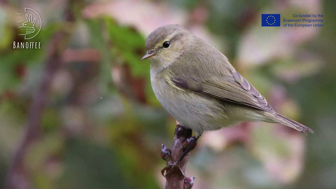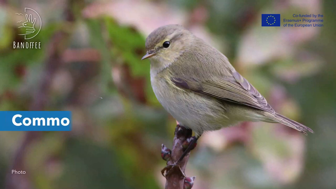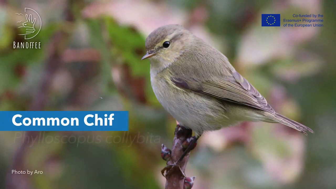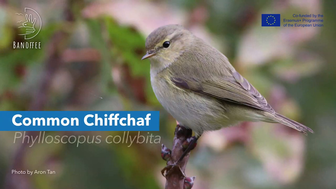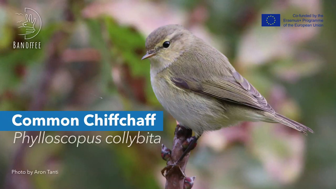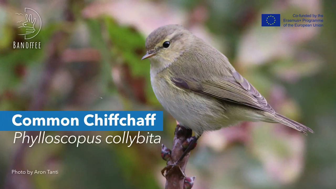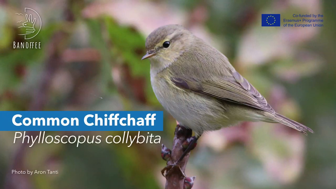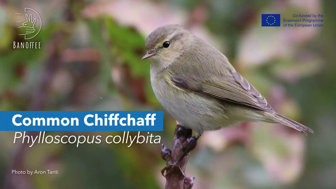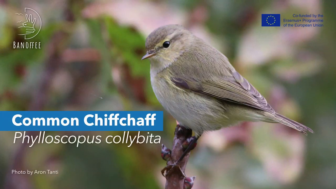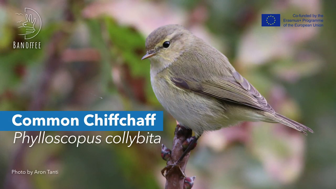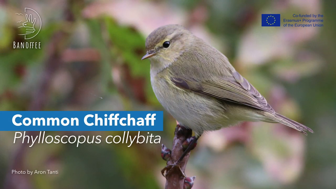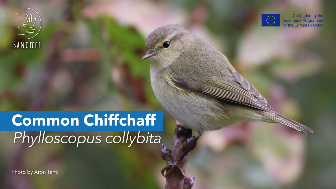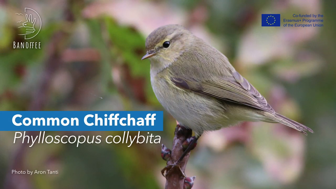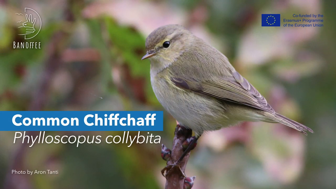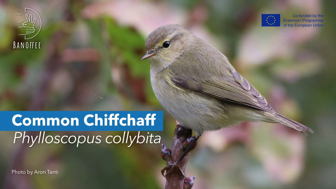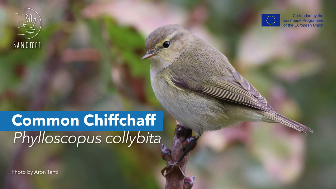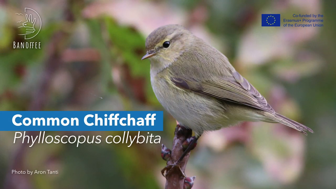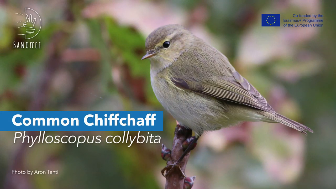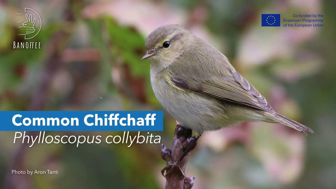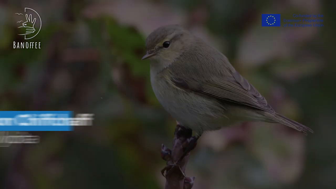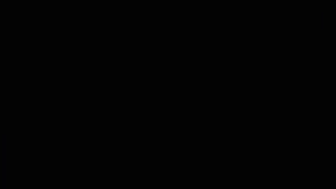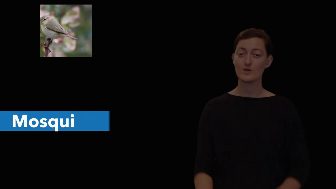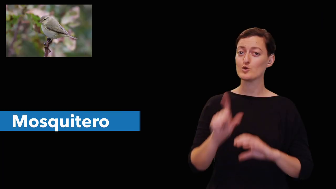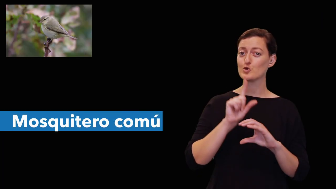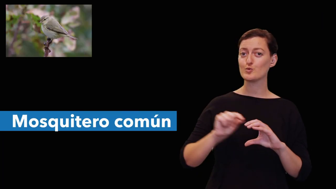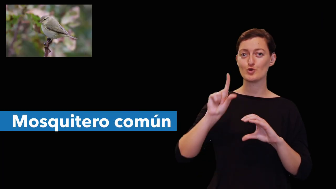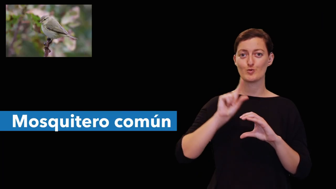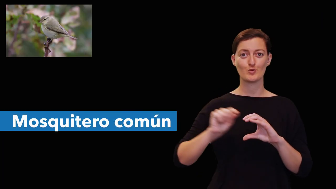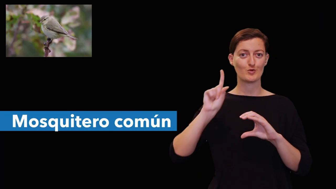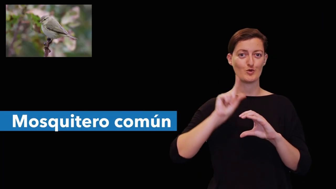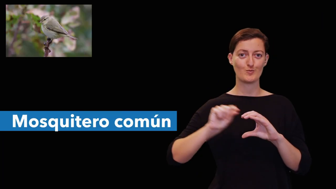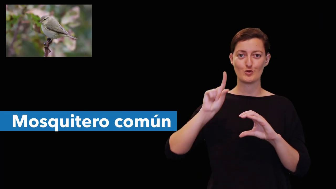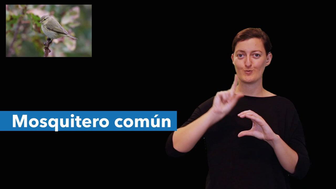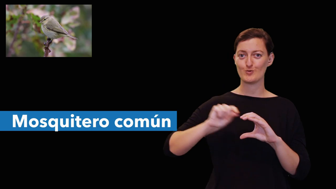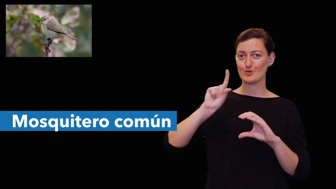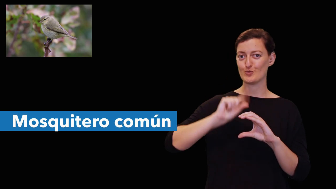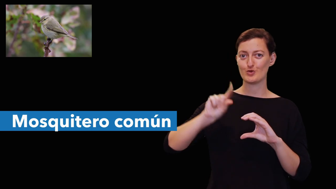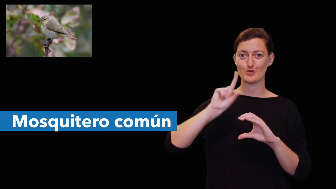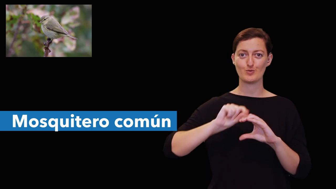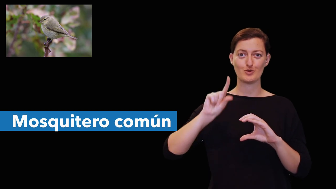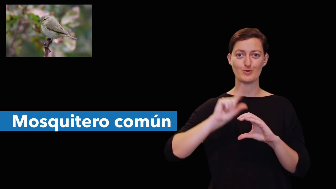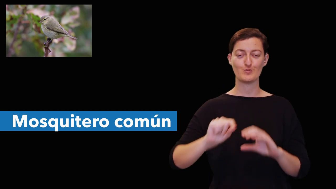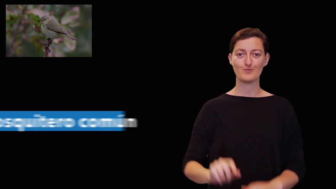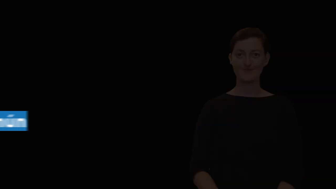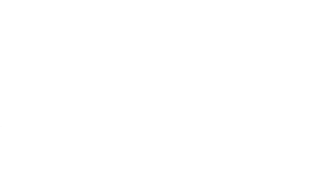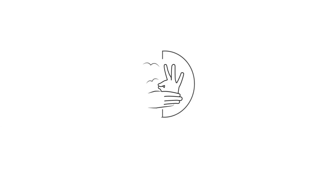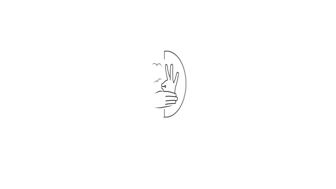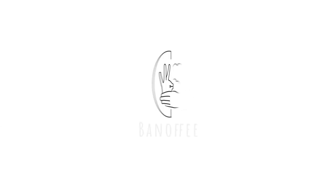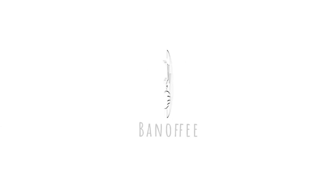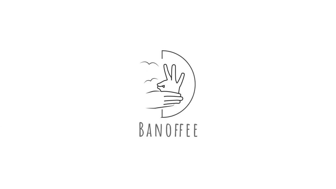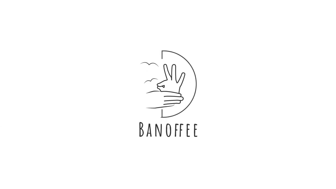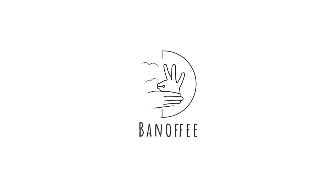Mosquitero común